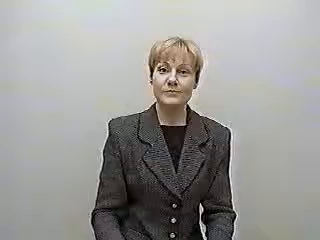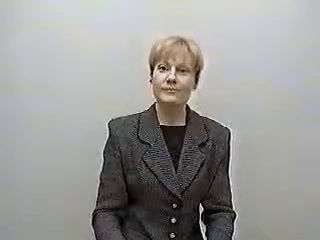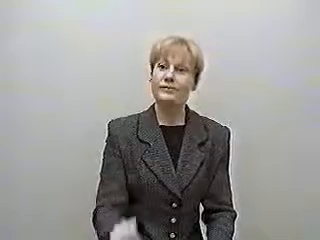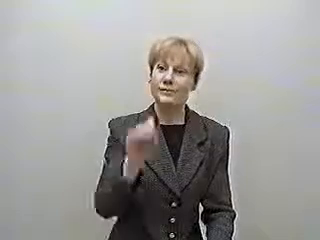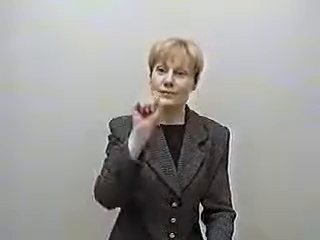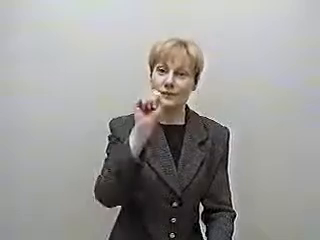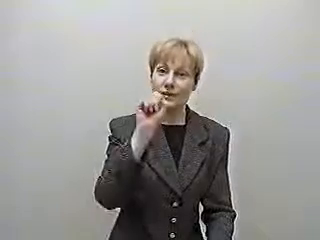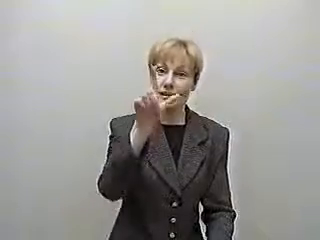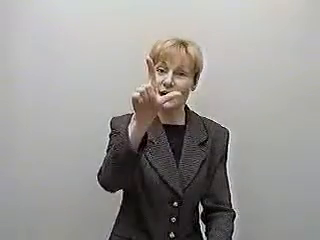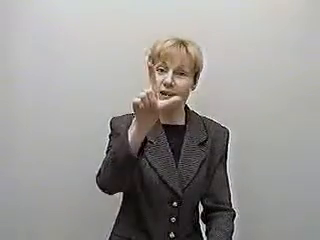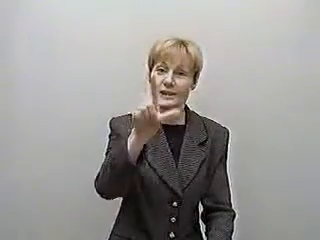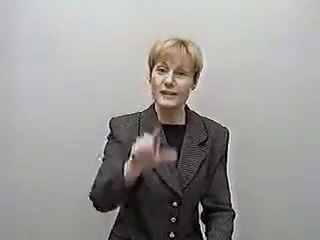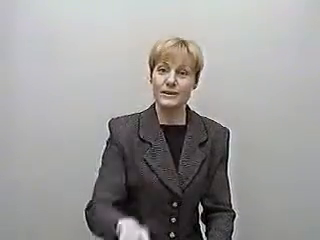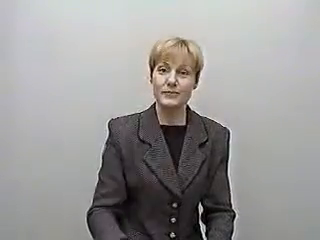двенадцать